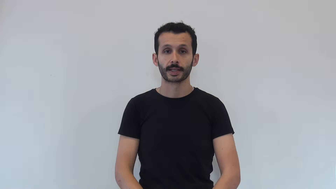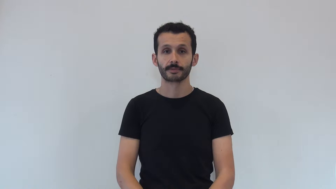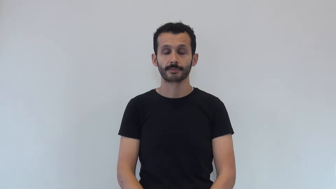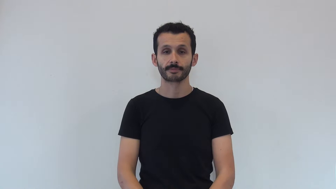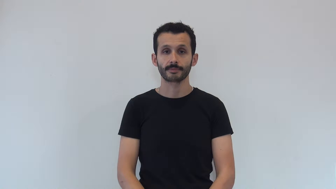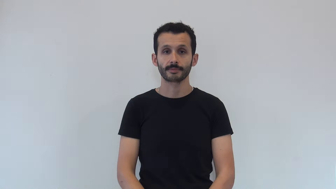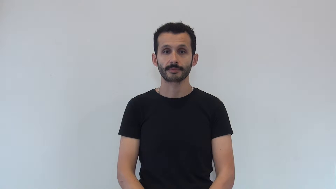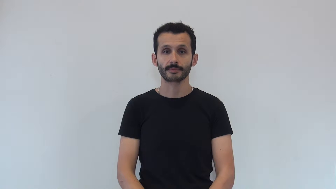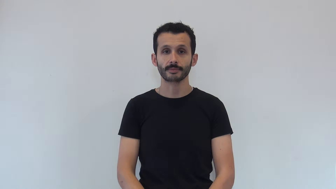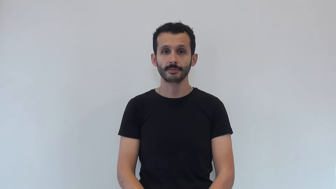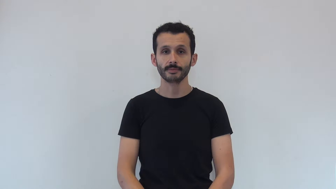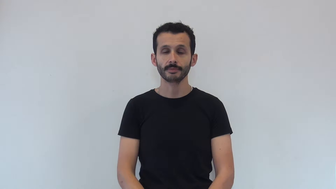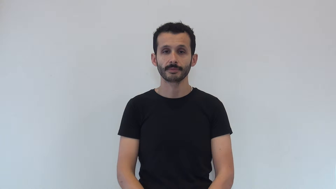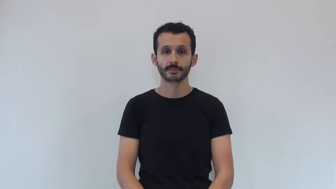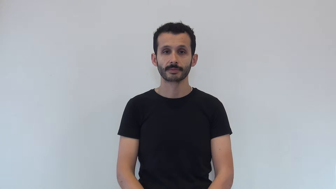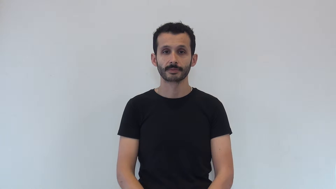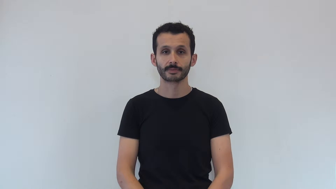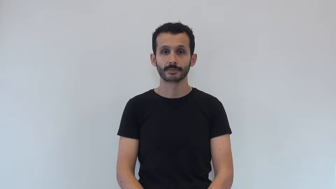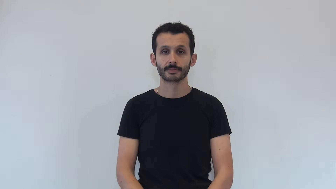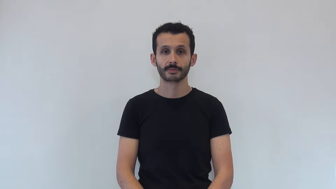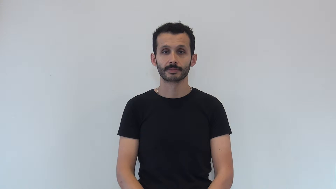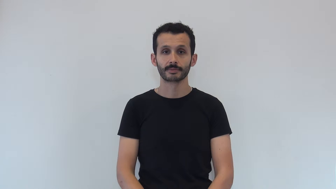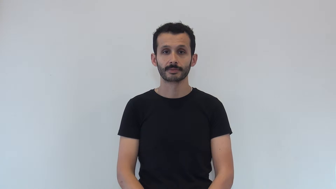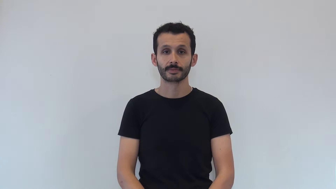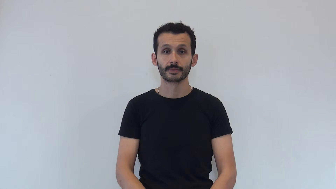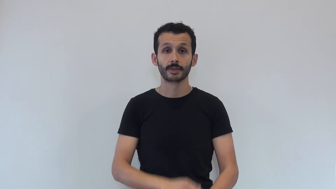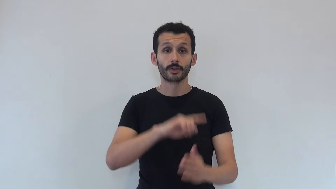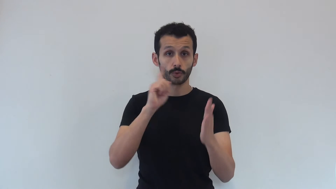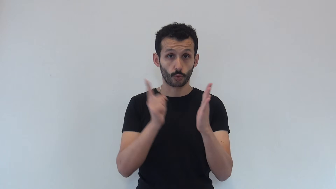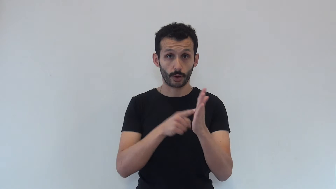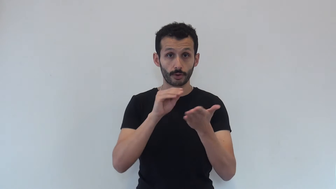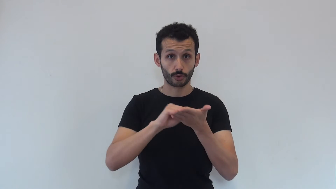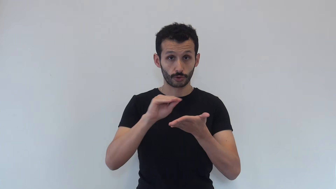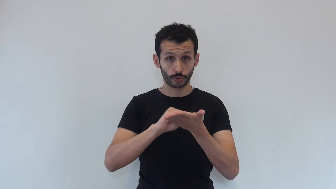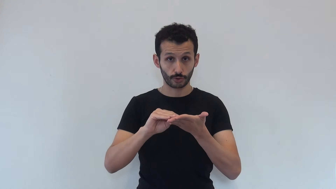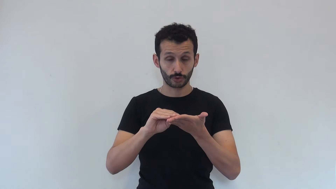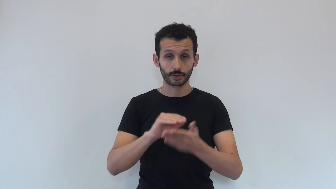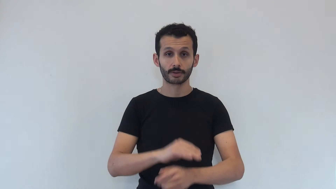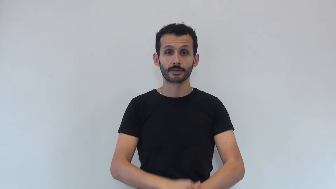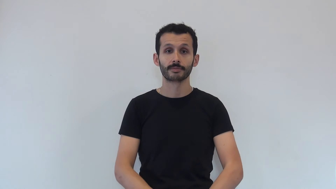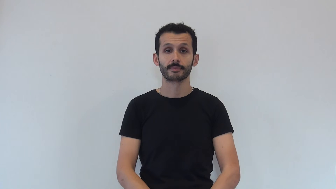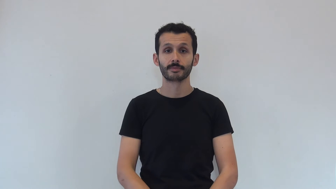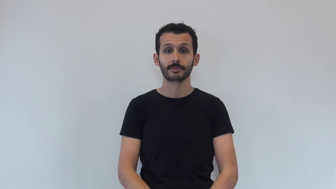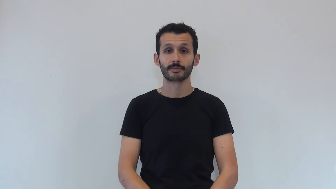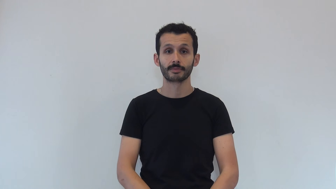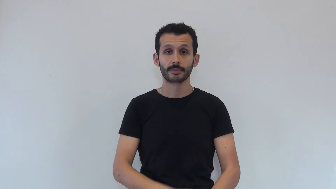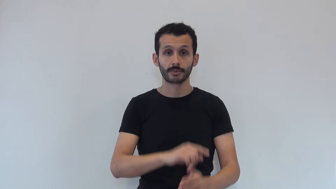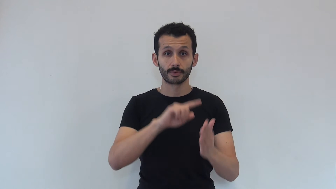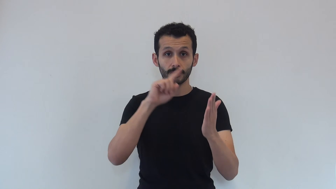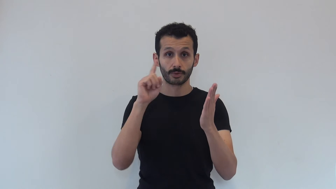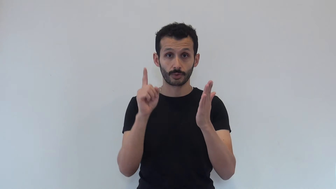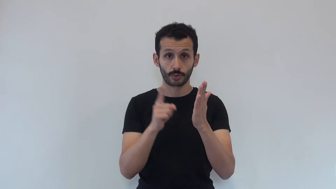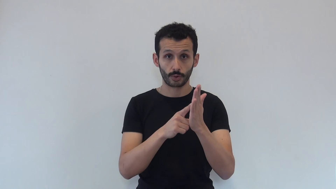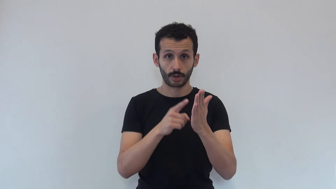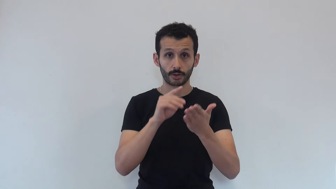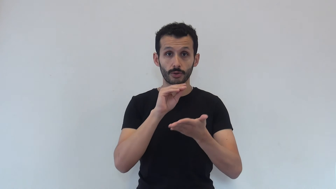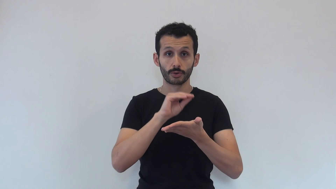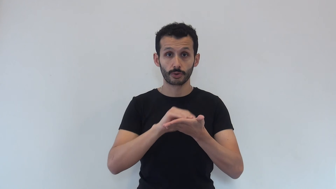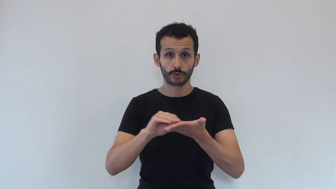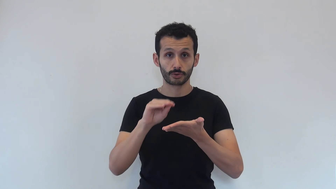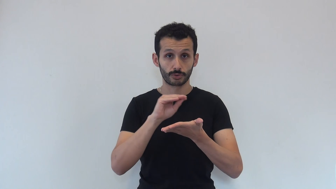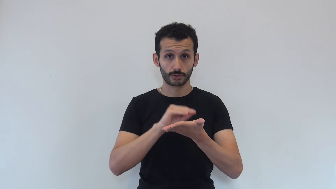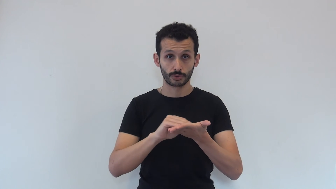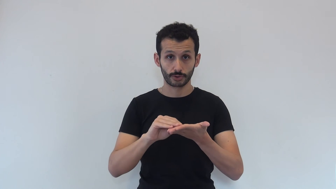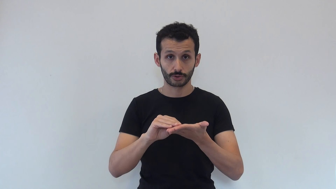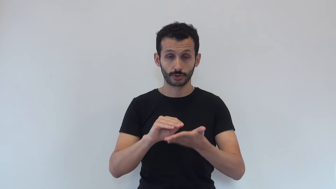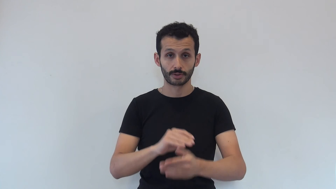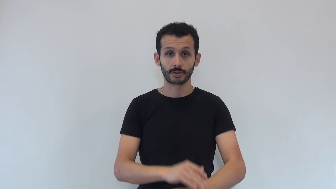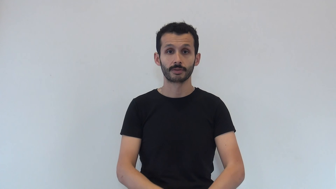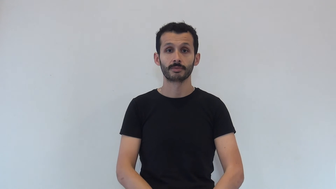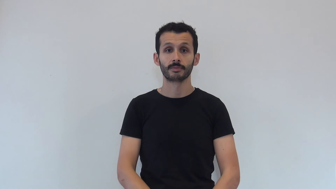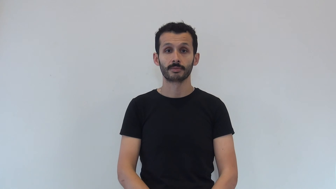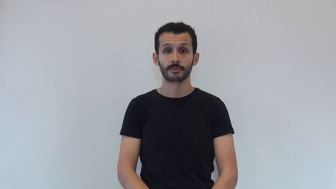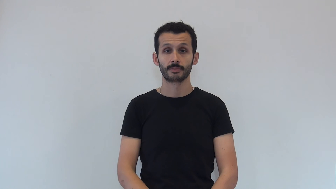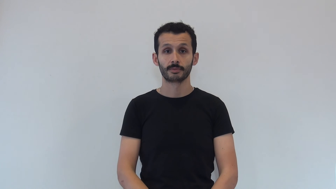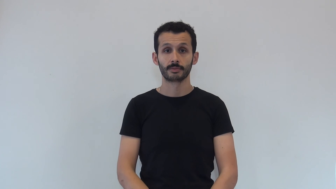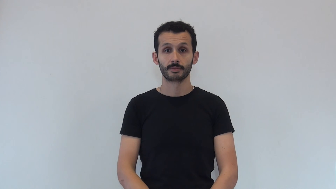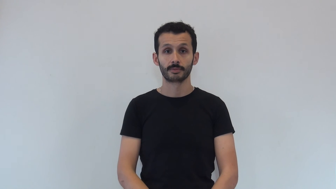droit d'auteur